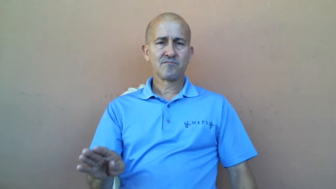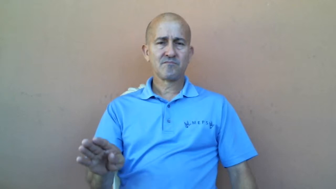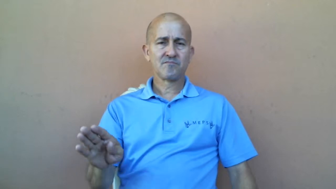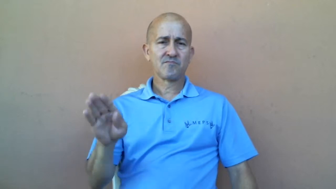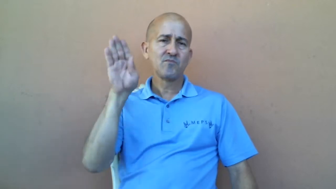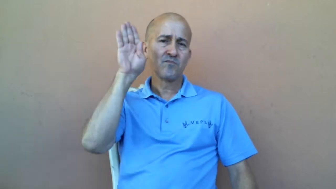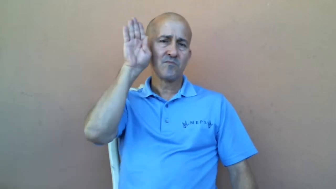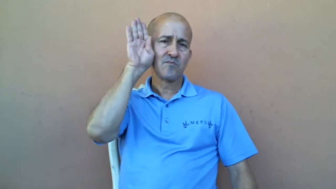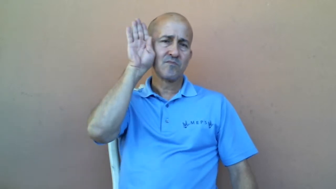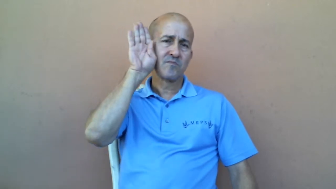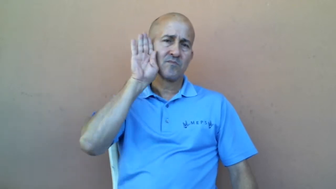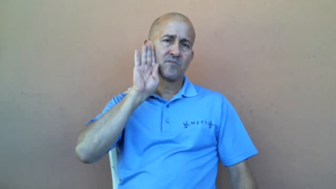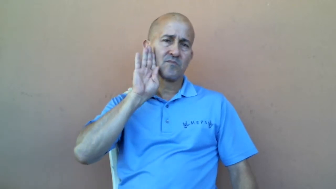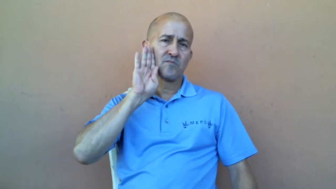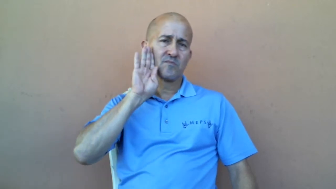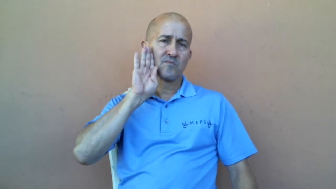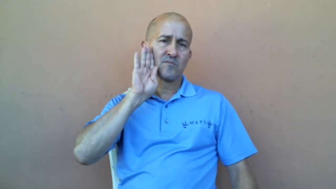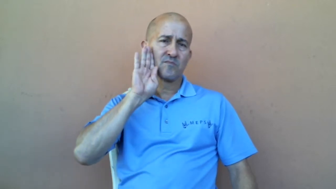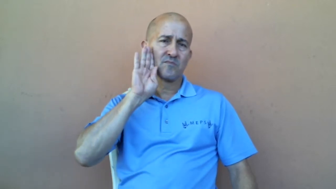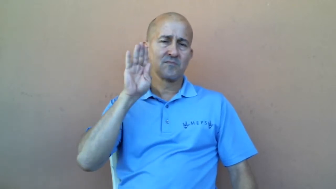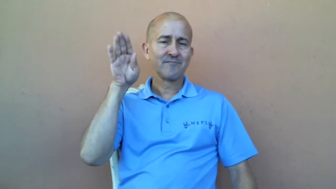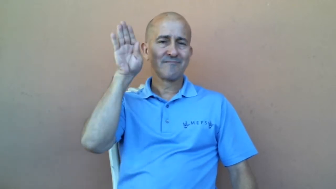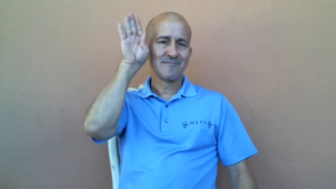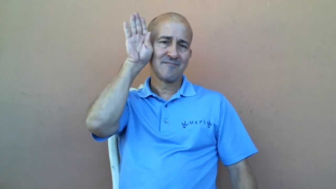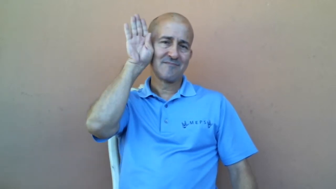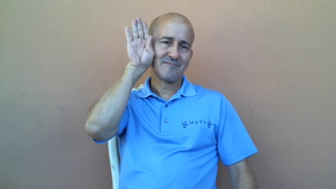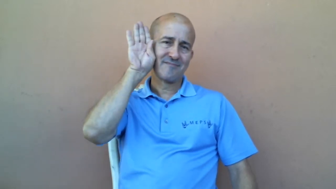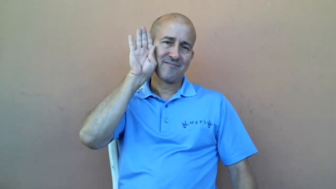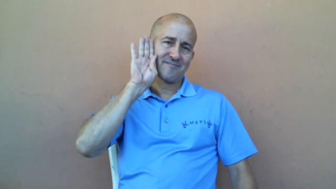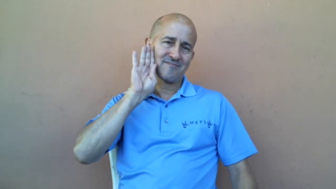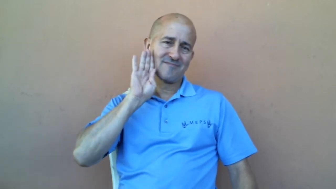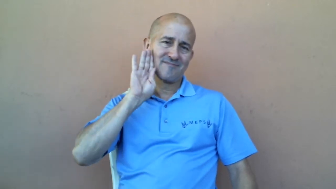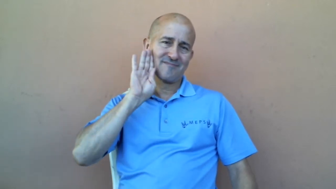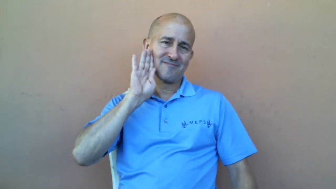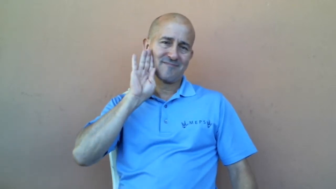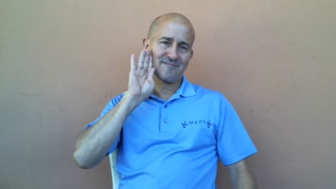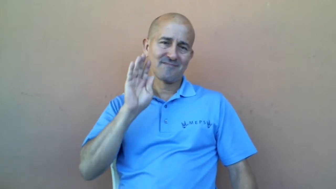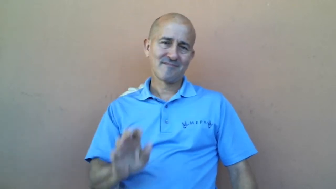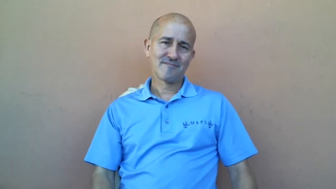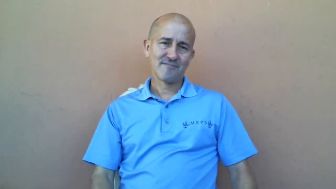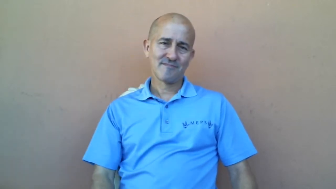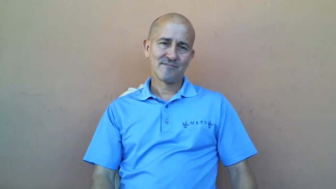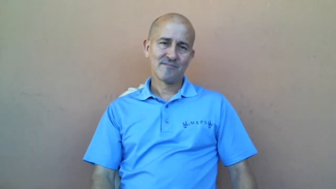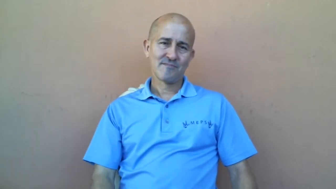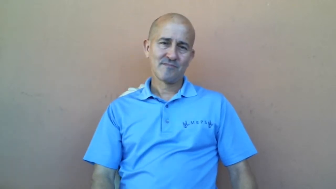marrón